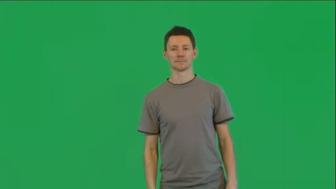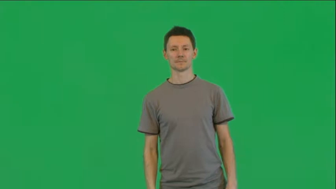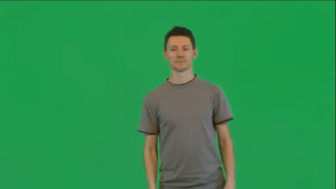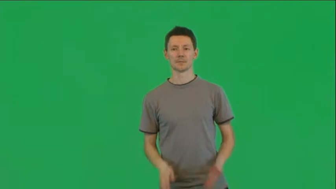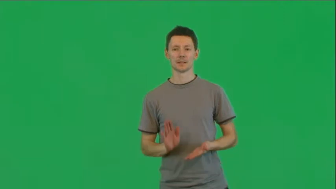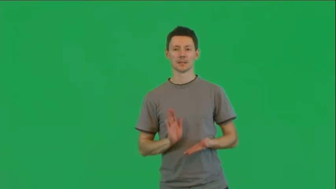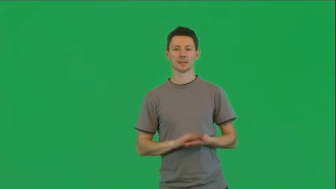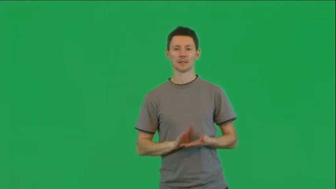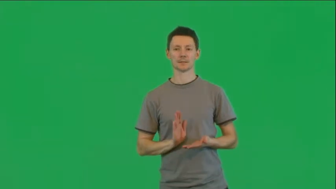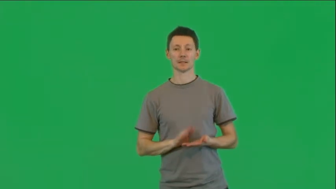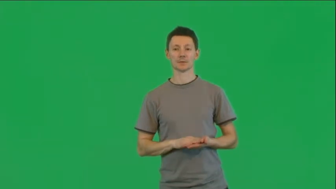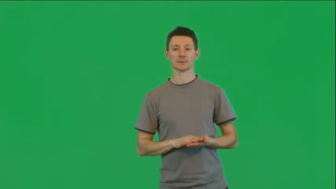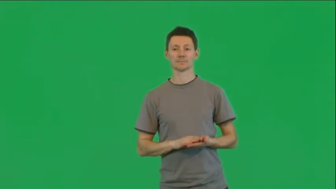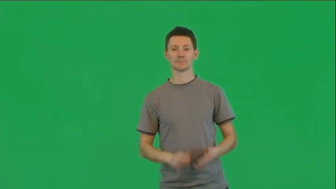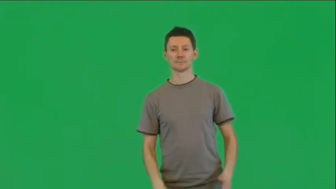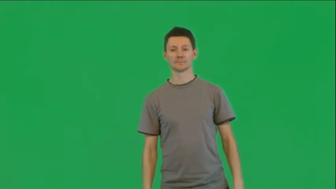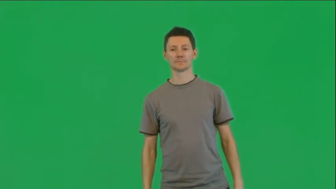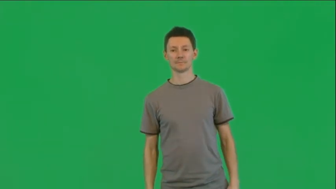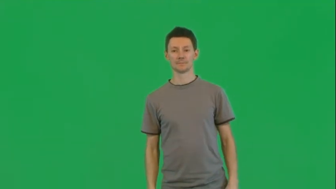klaskać